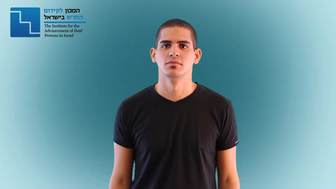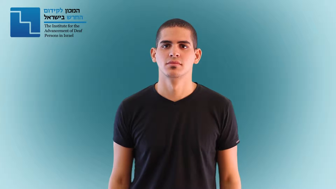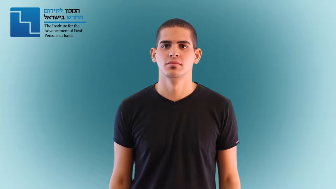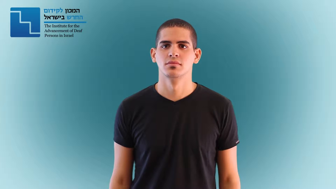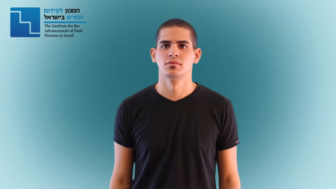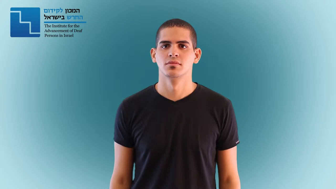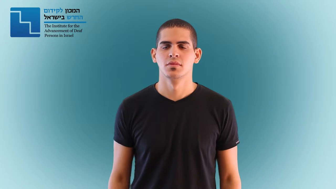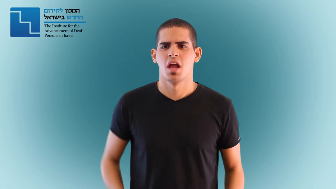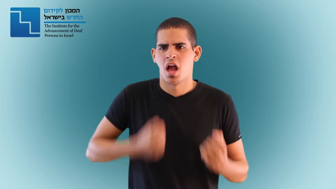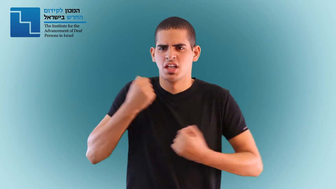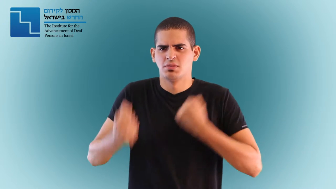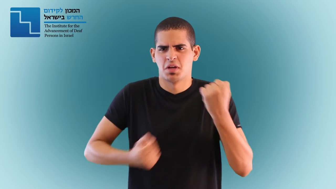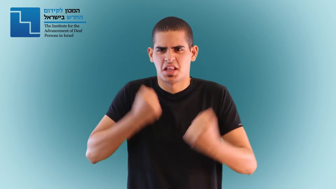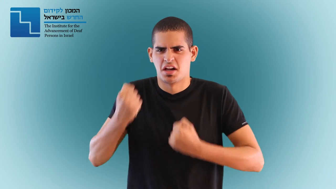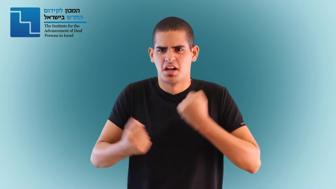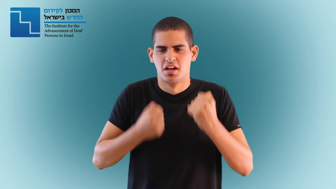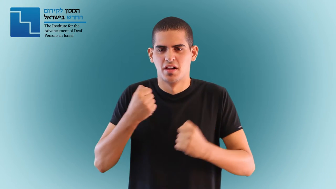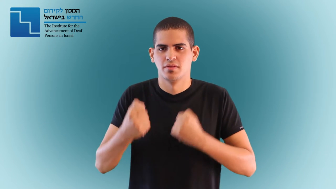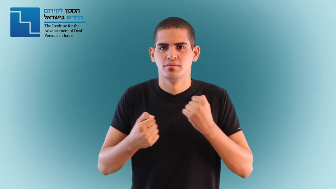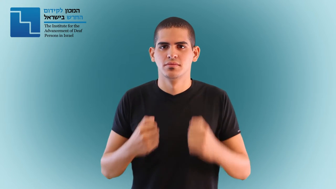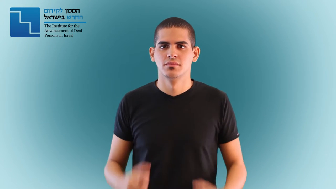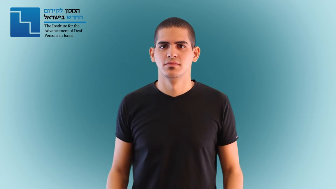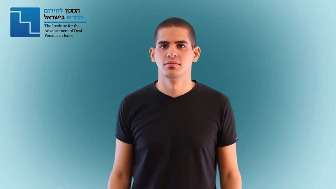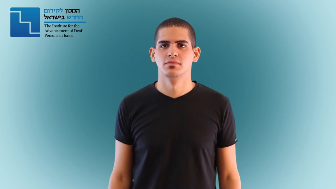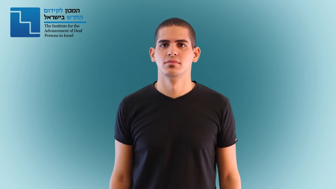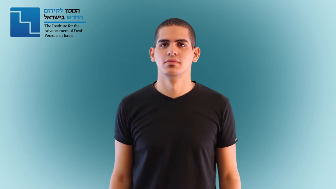עצבני